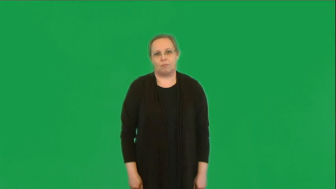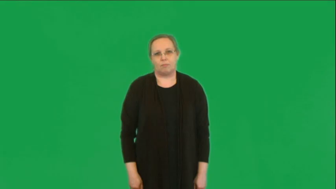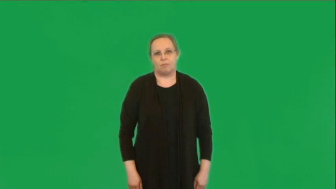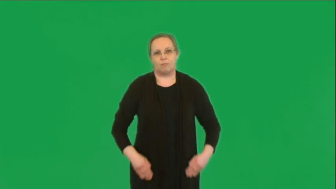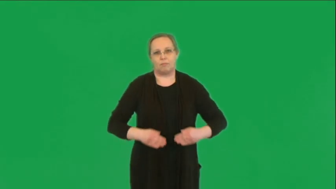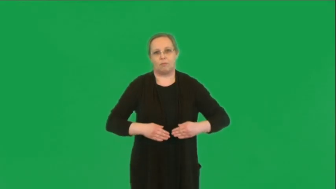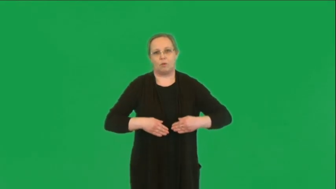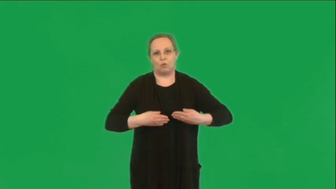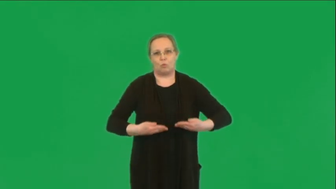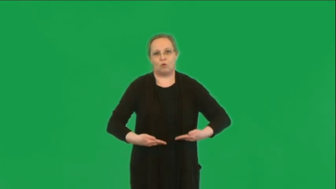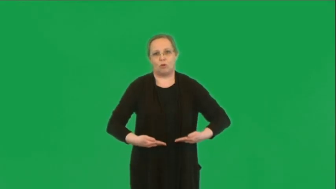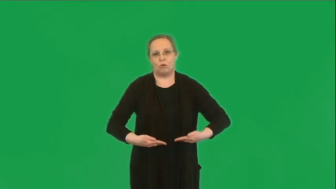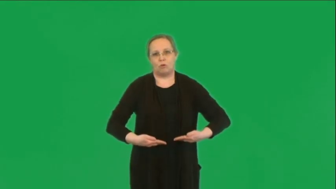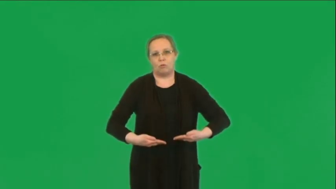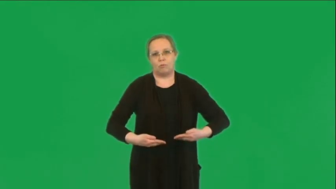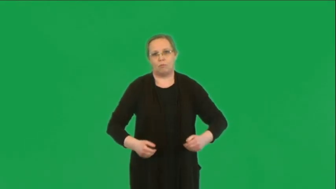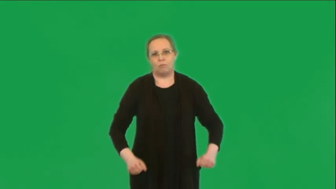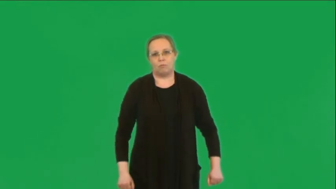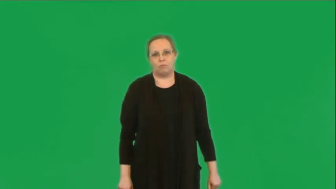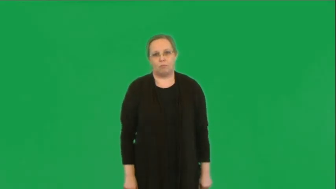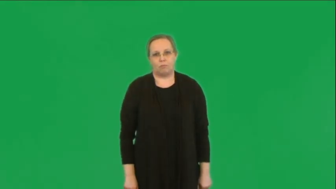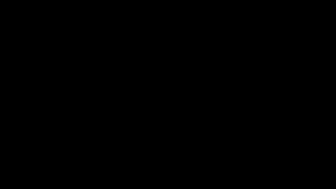złożyć